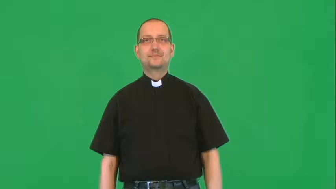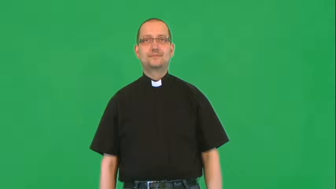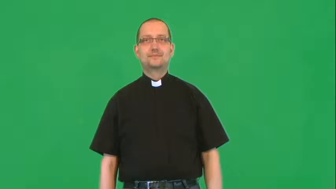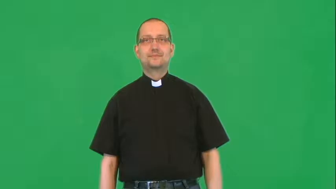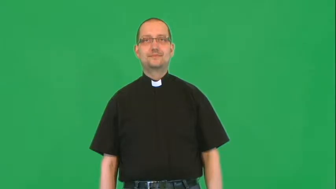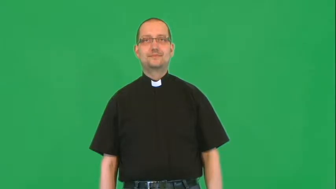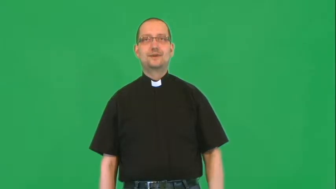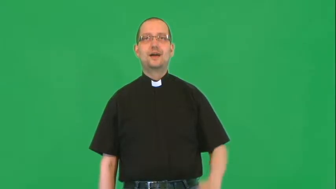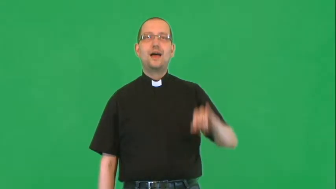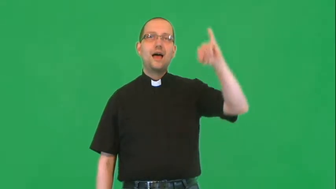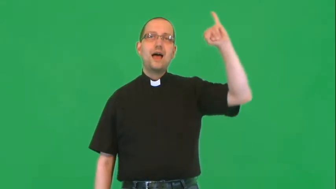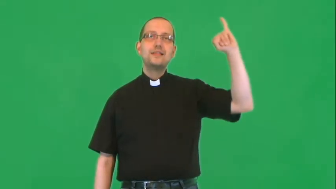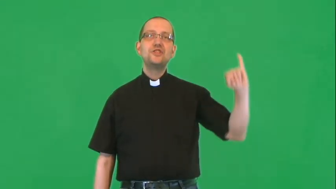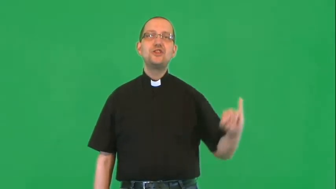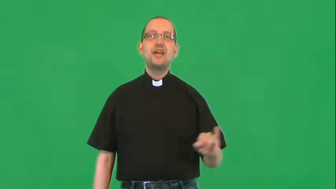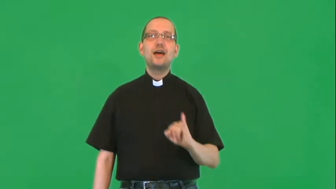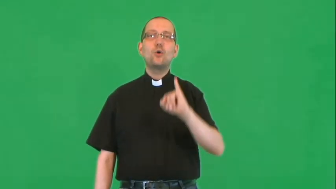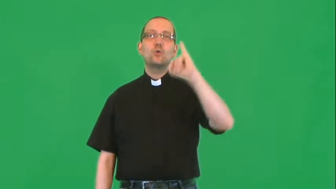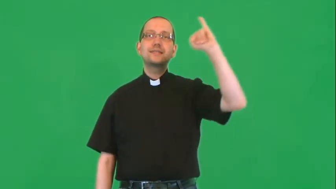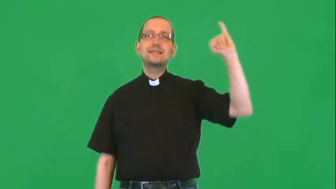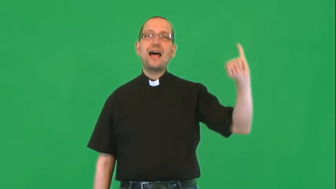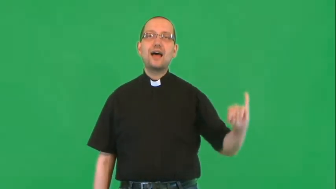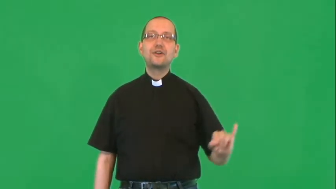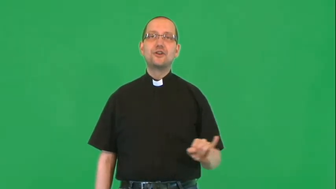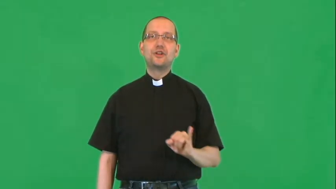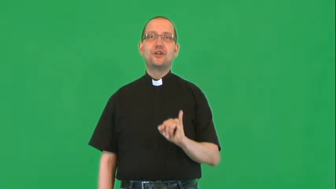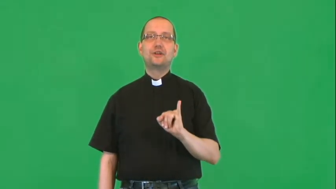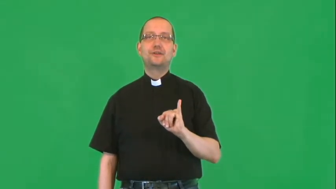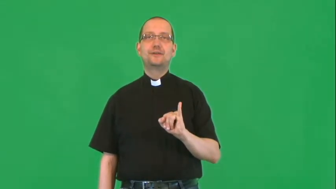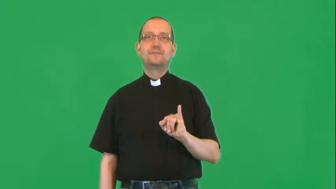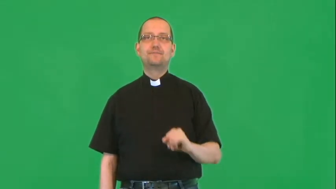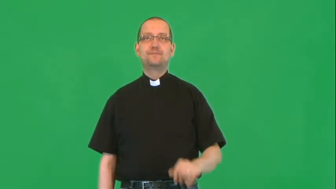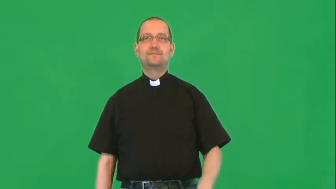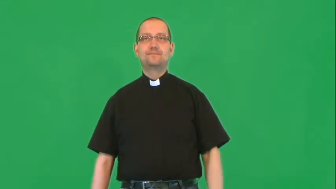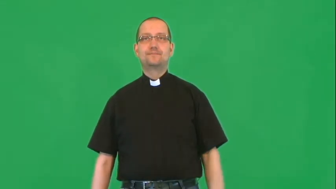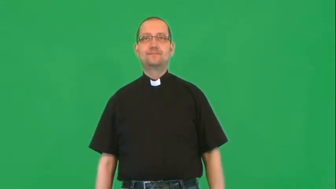nieustanny